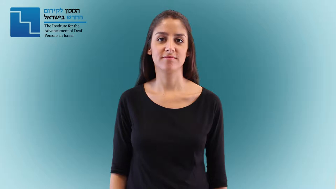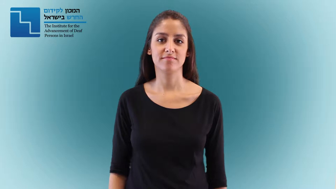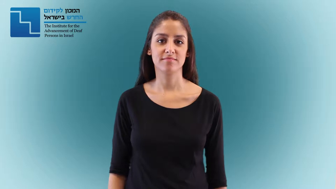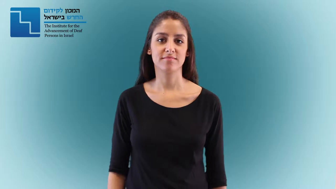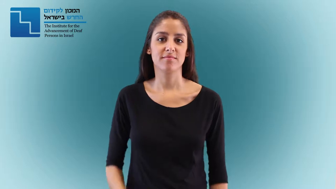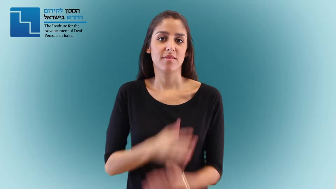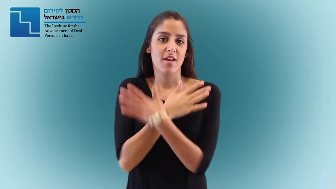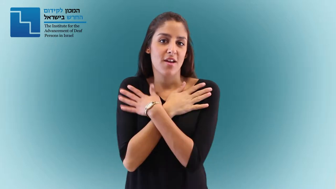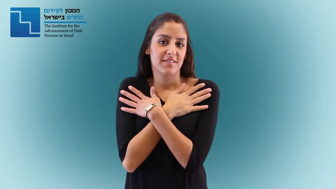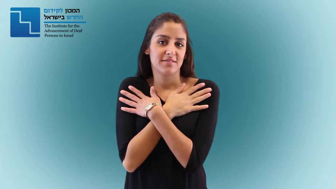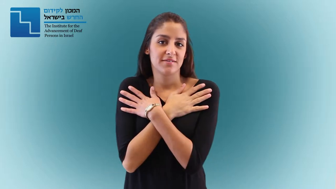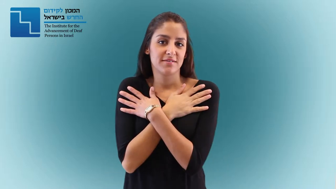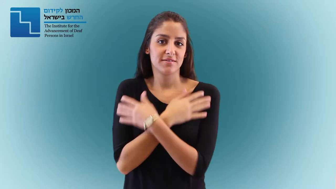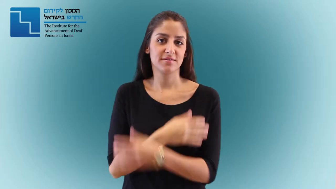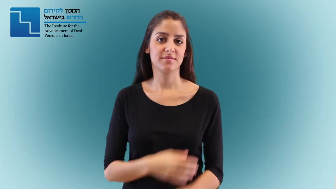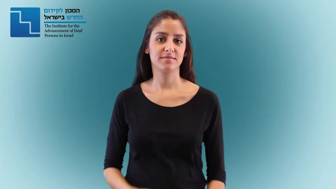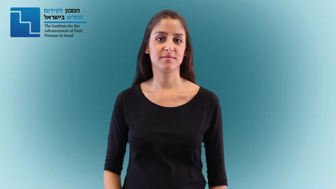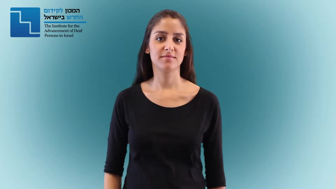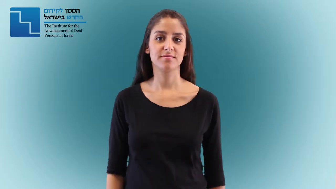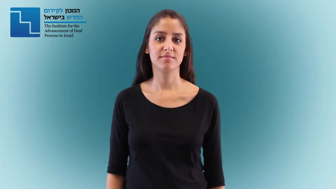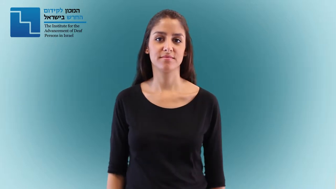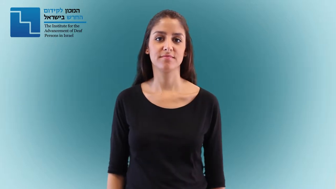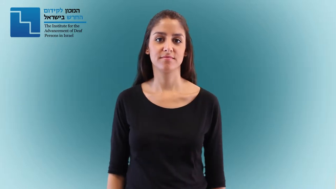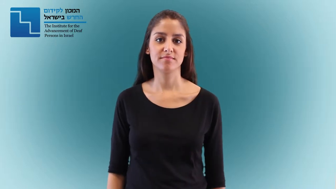לאהוב / אהבה